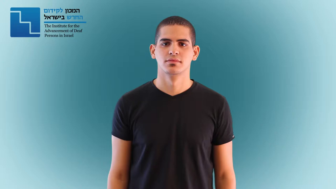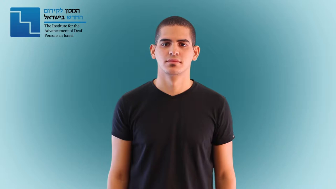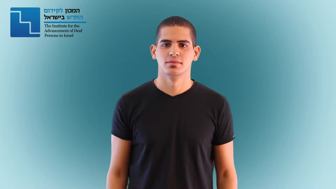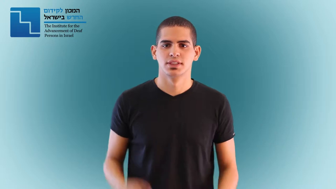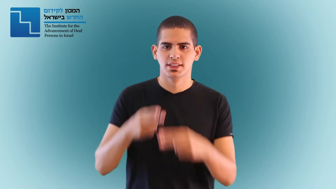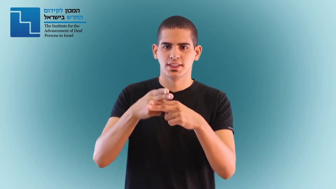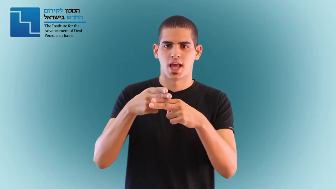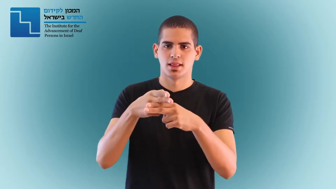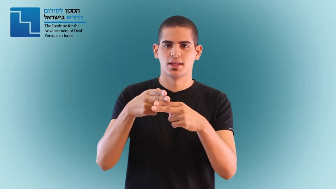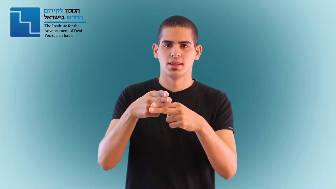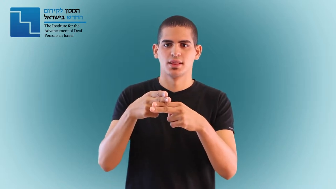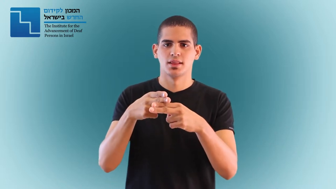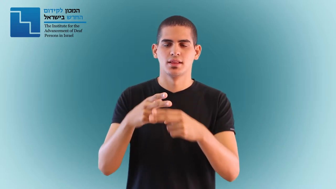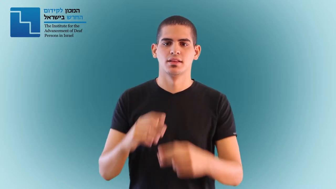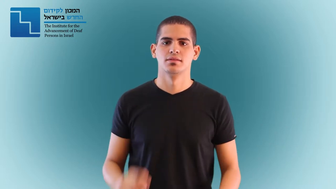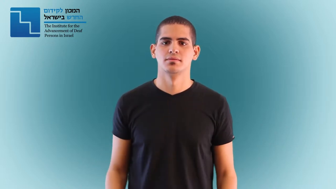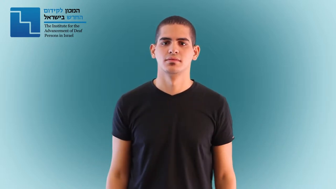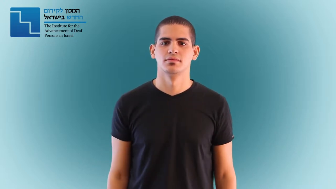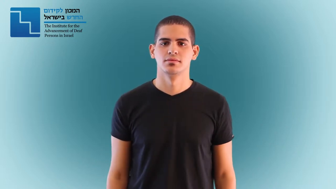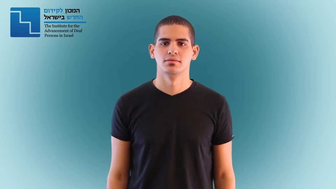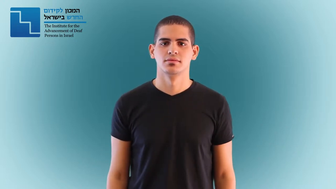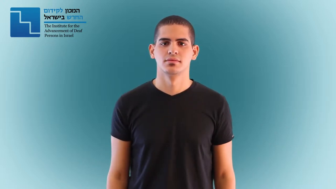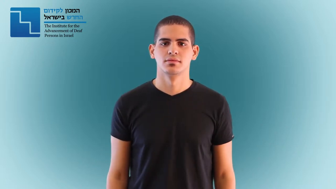סח'נין